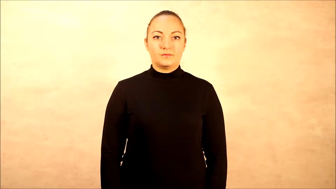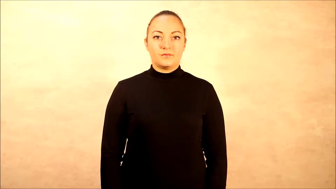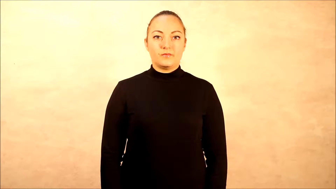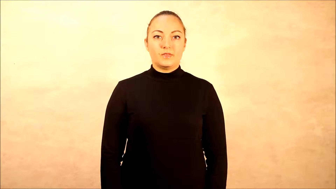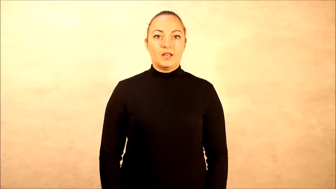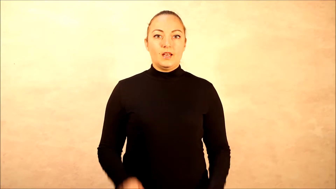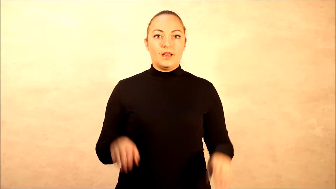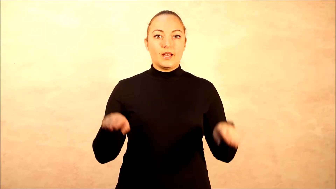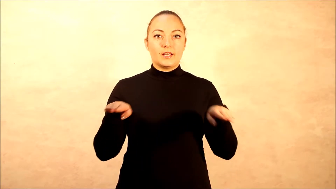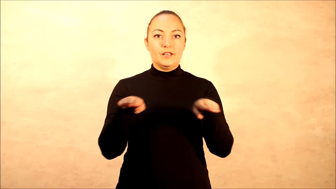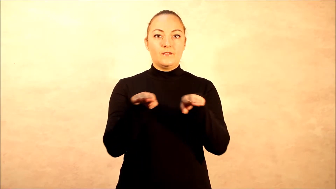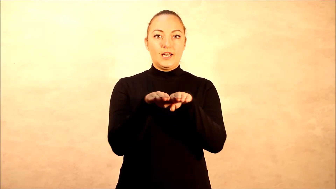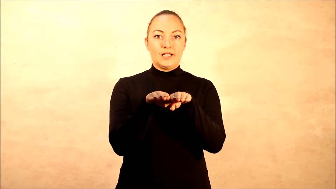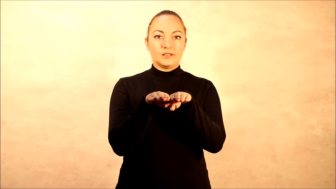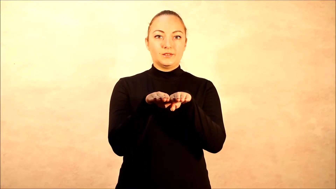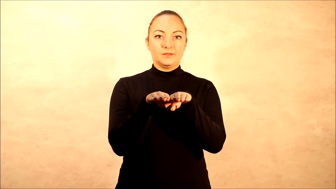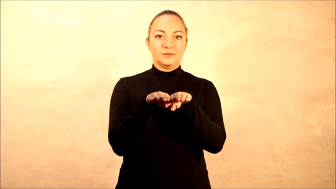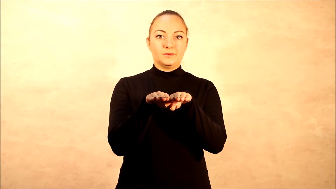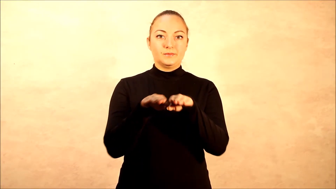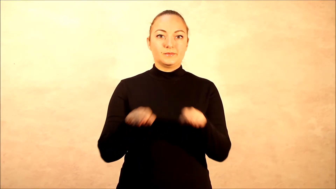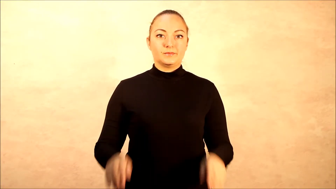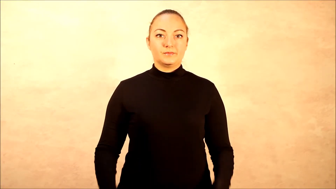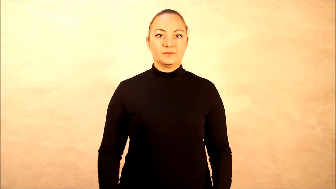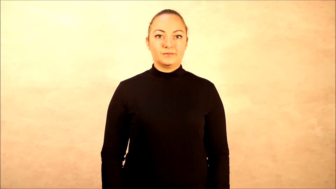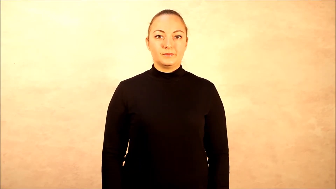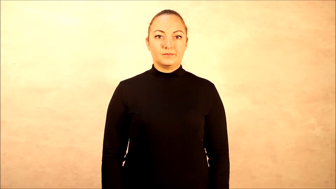Echivalent